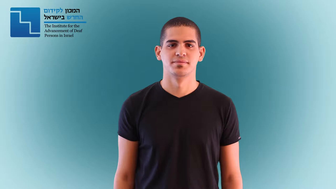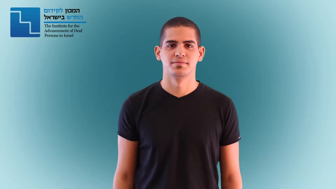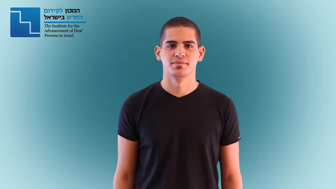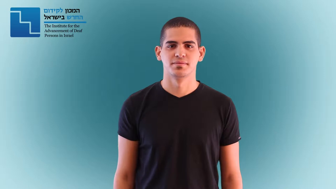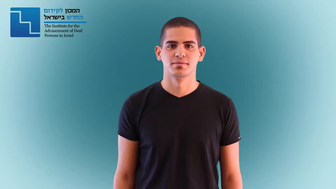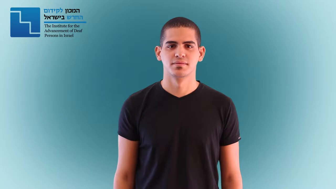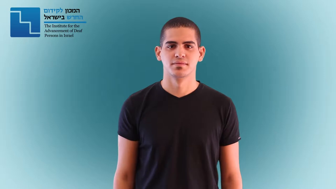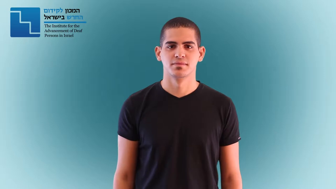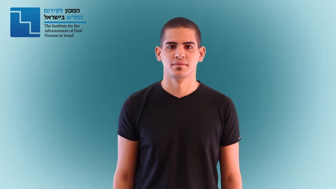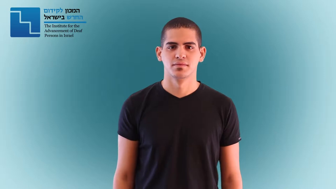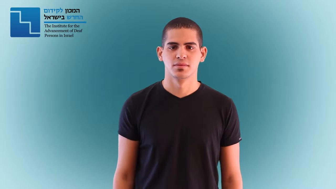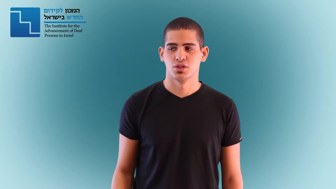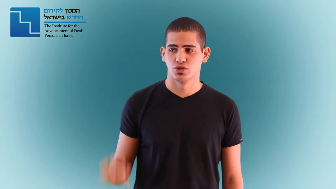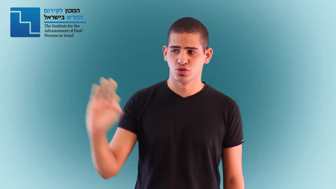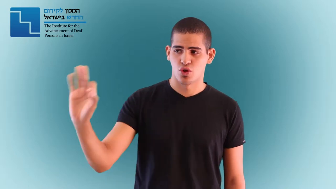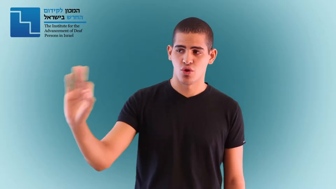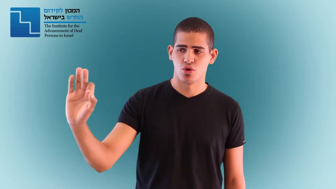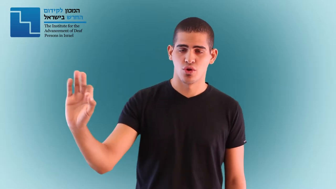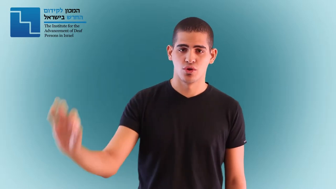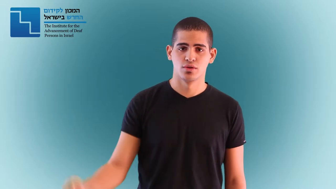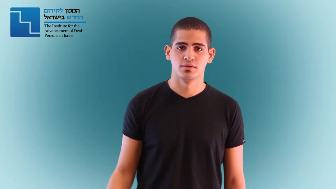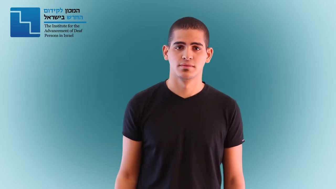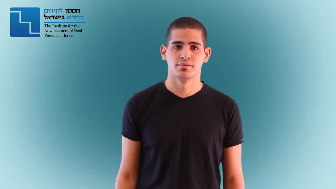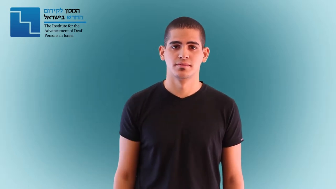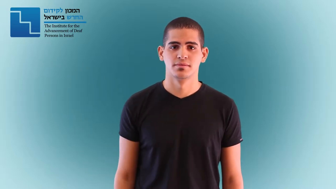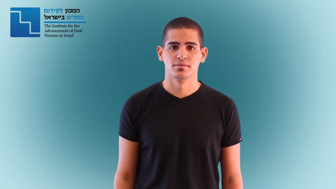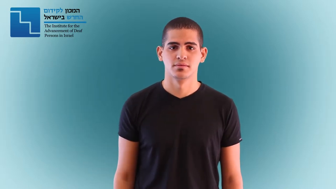שלו